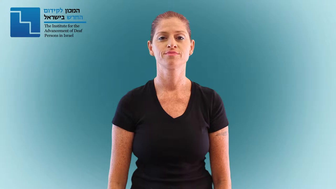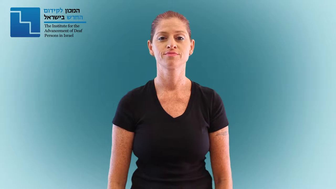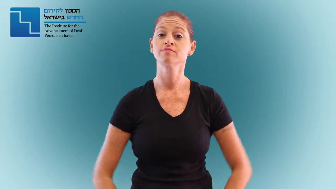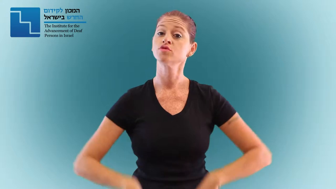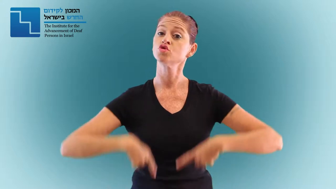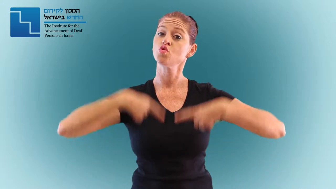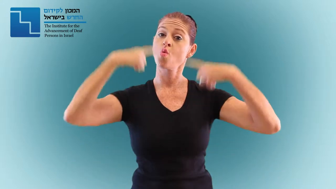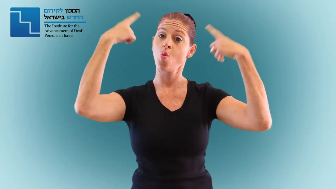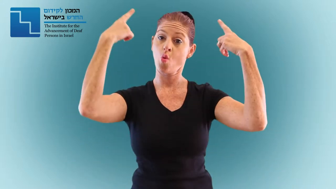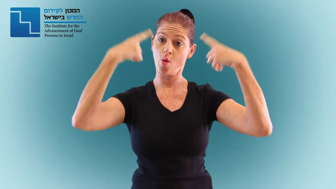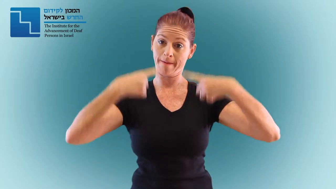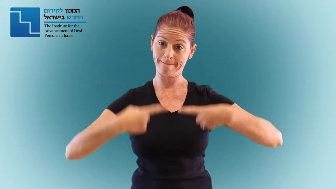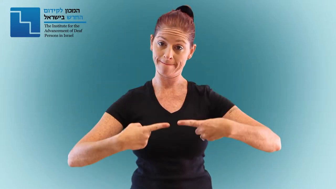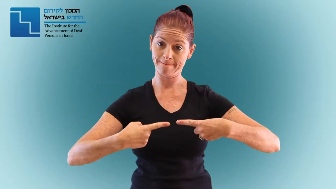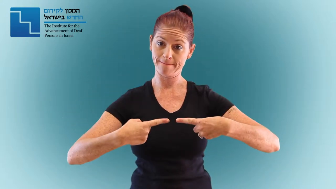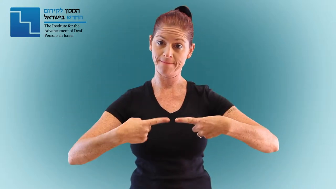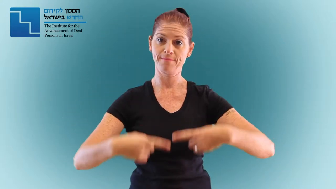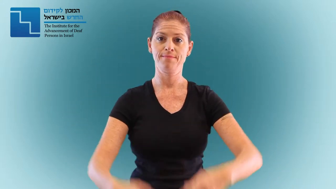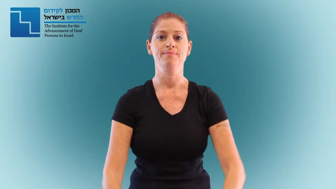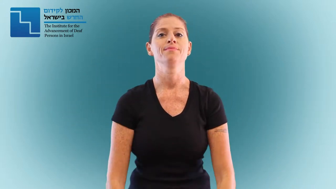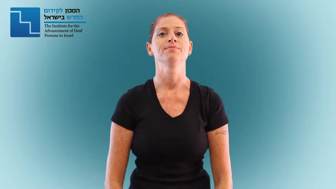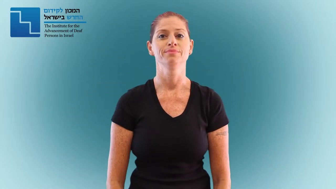יום